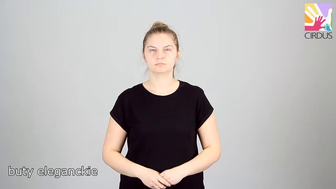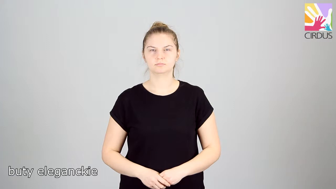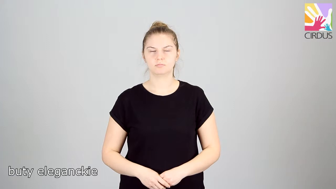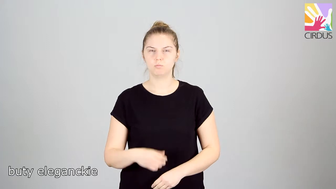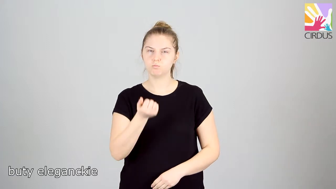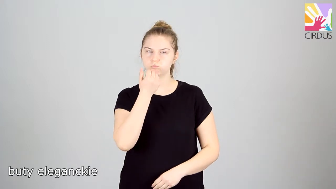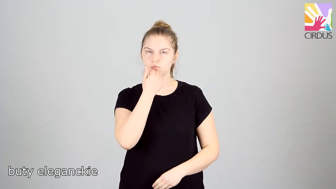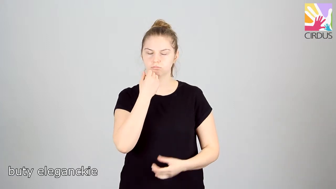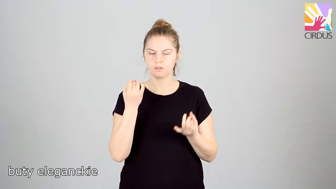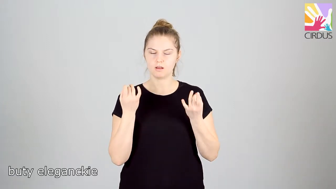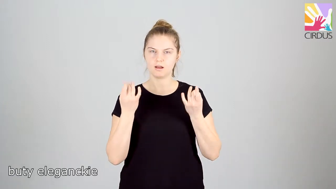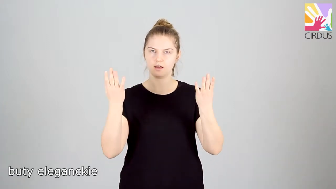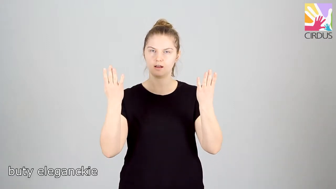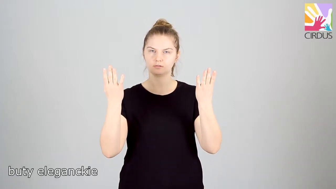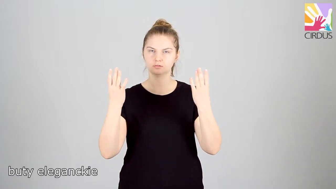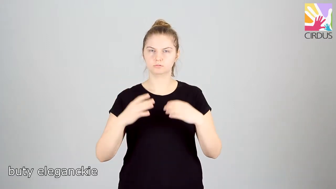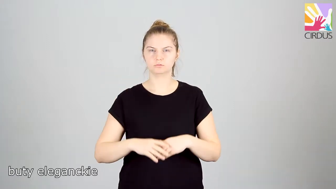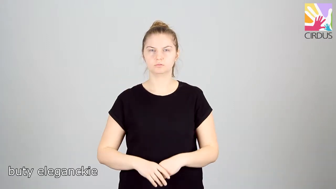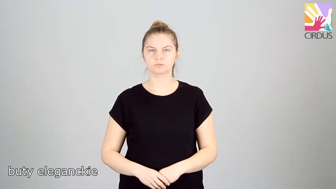buty eleganckie